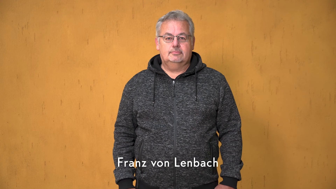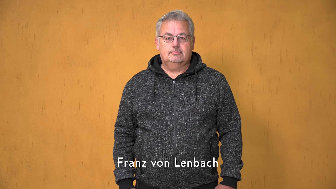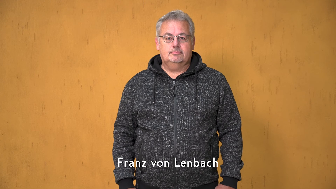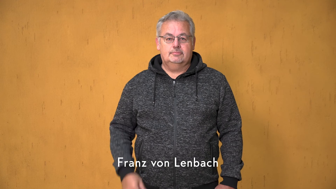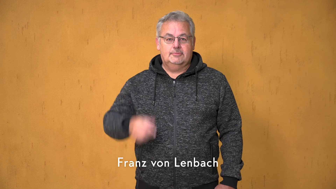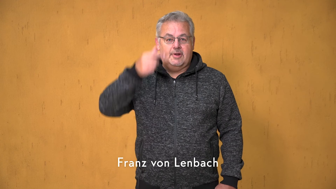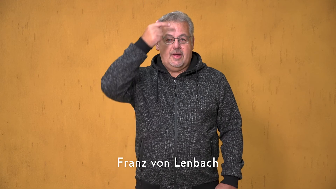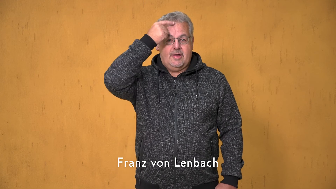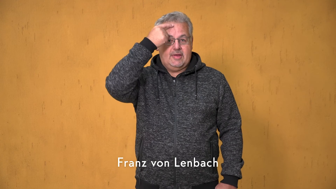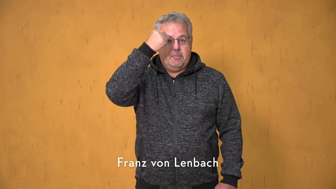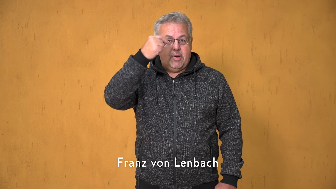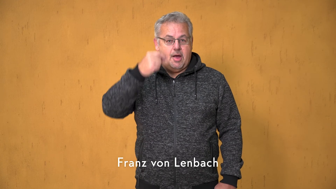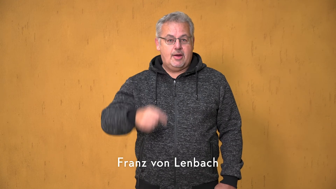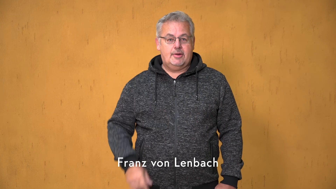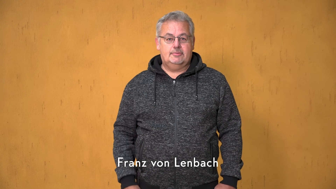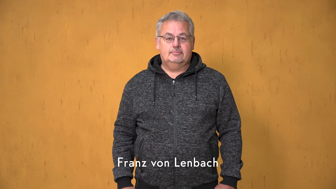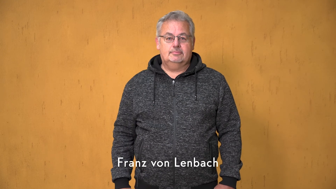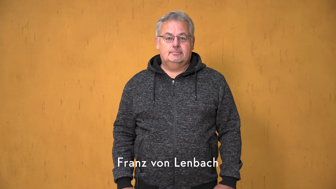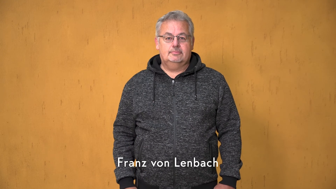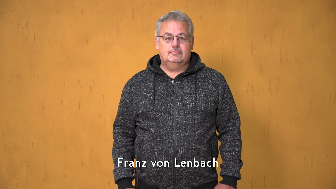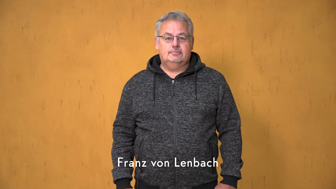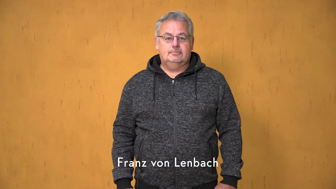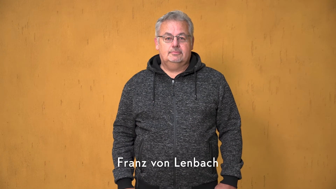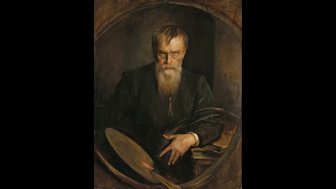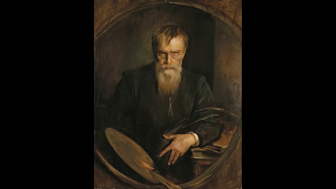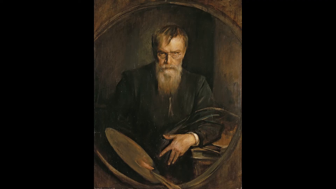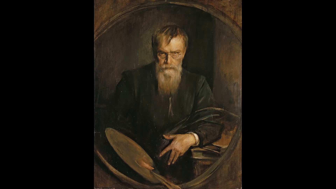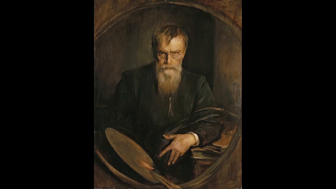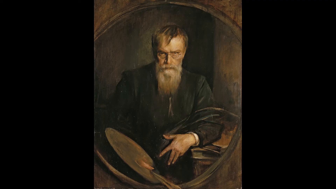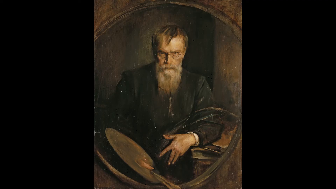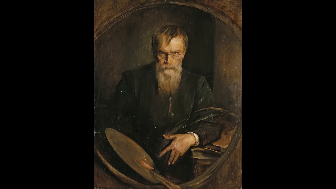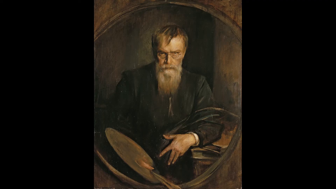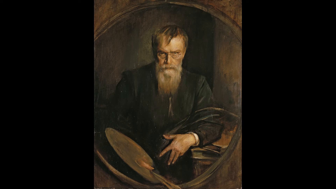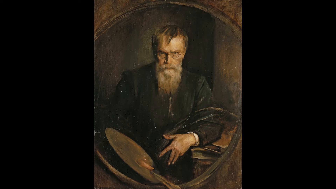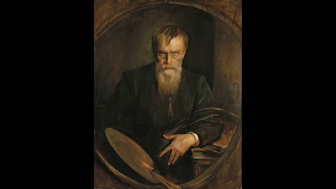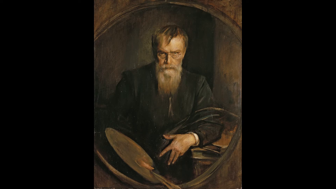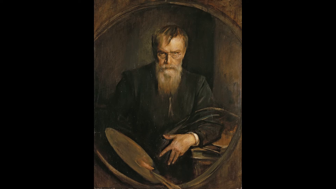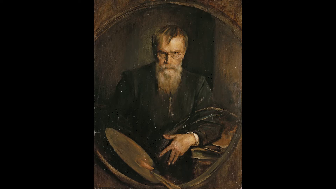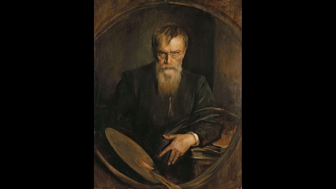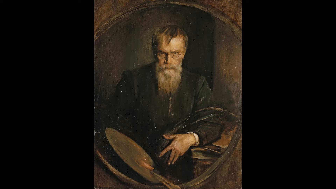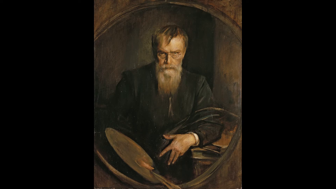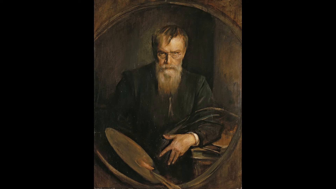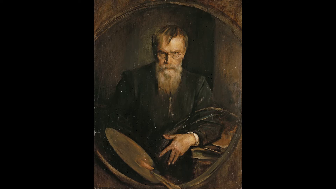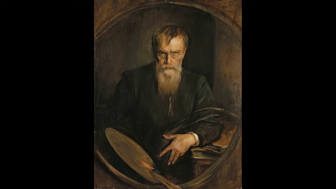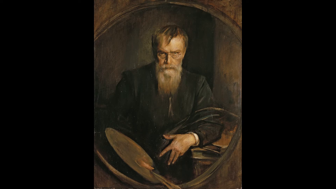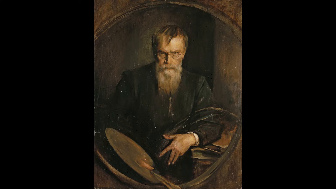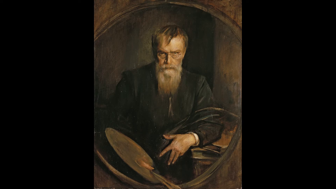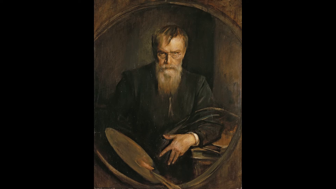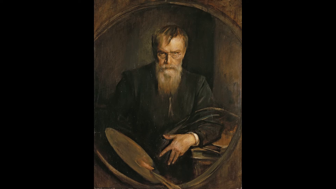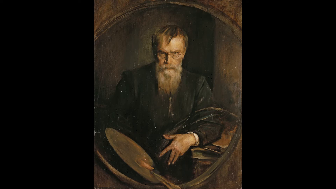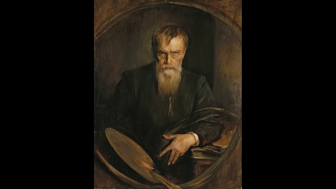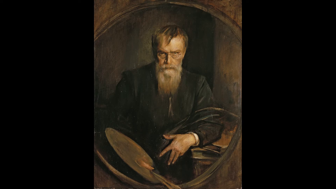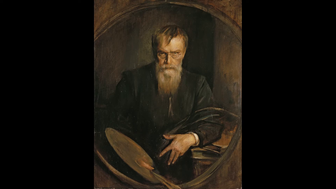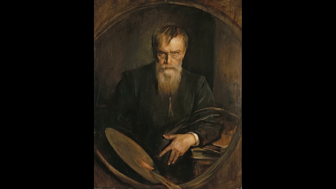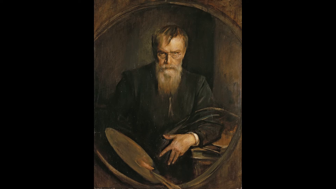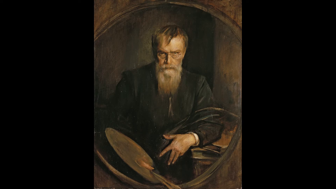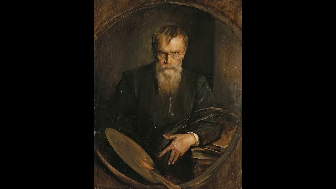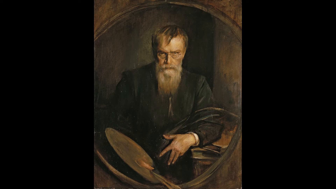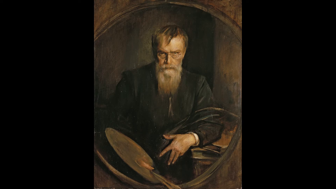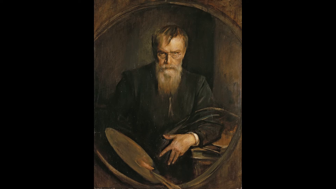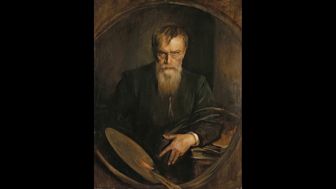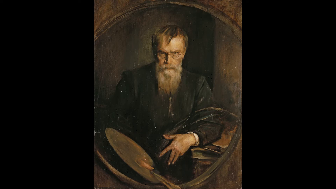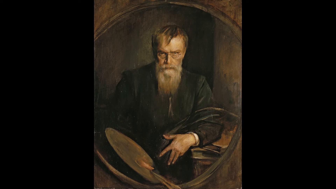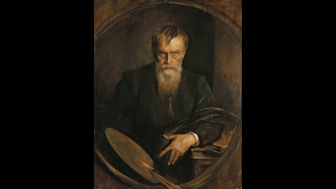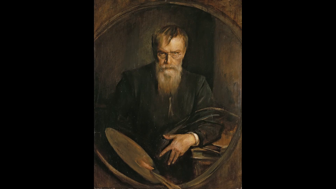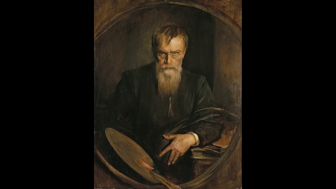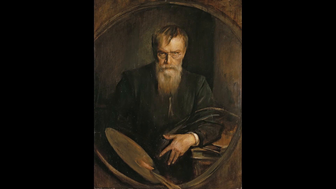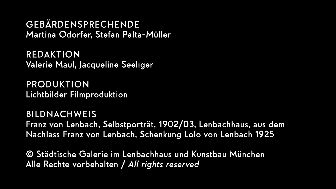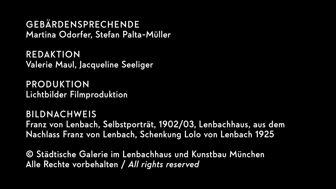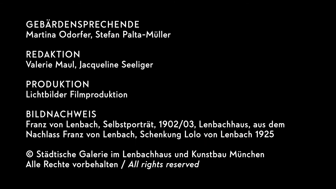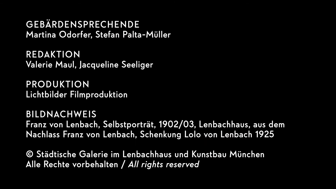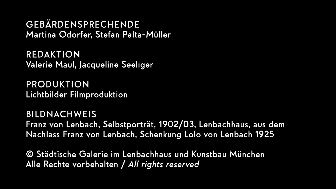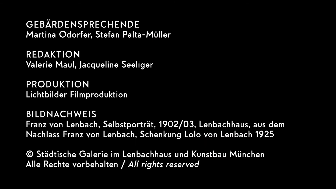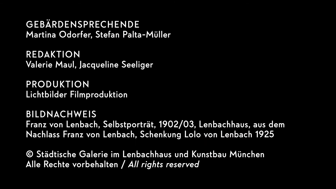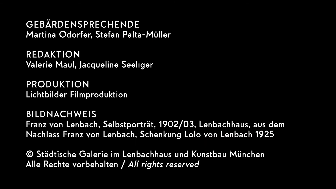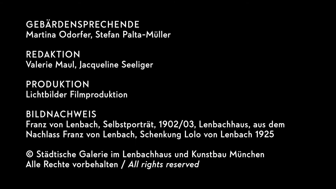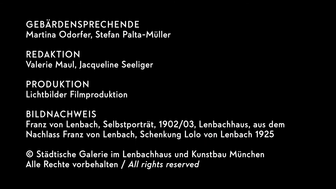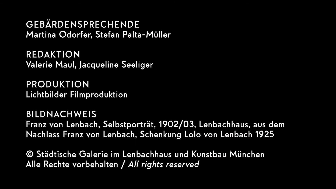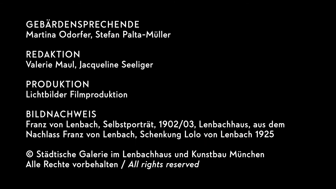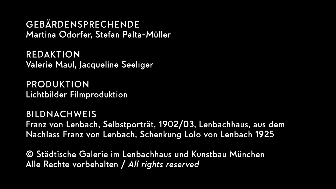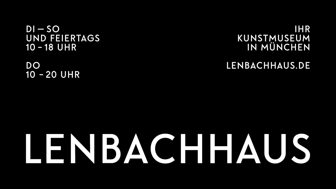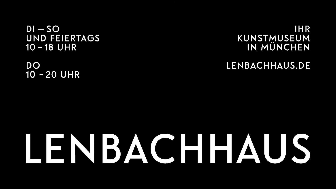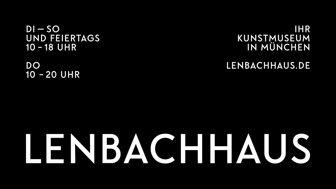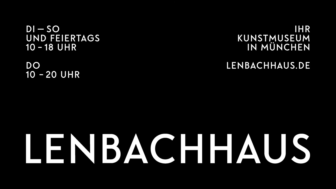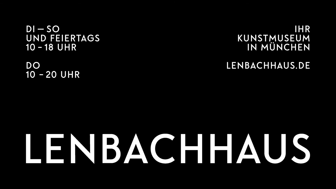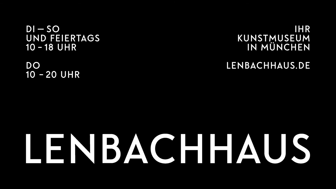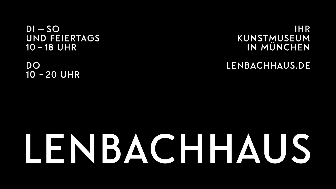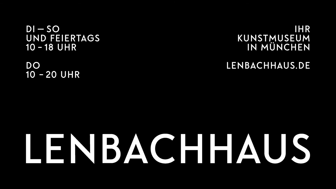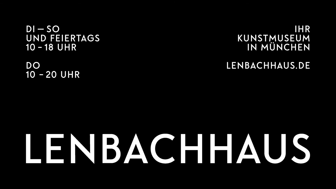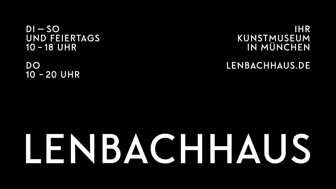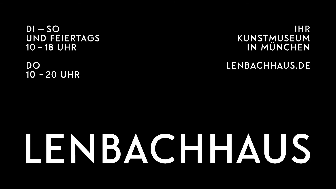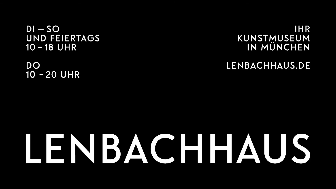Franz von Lenbach